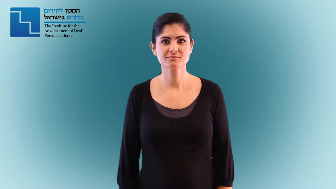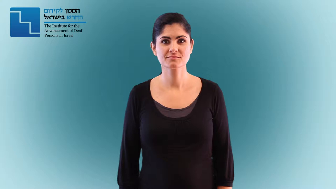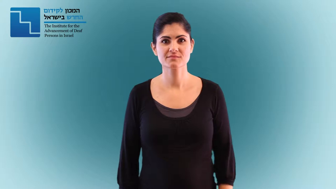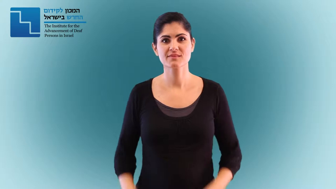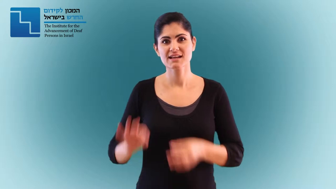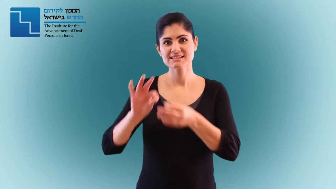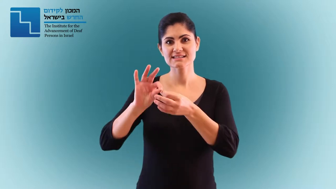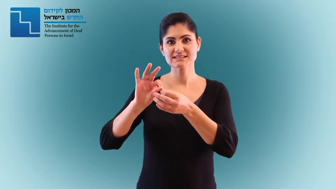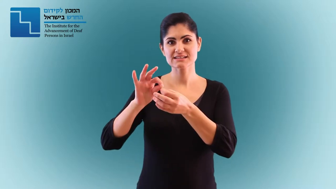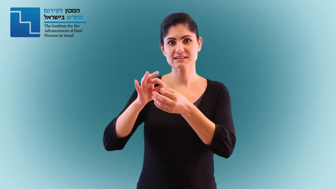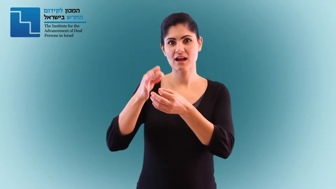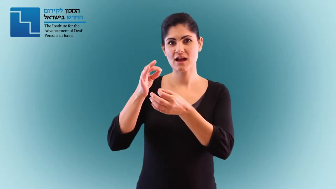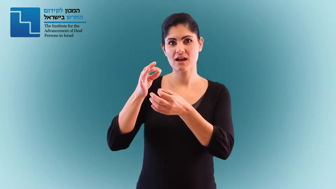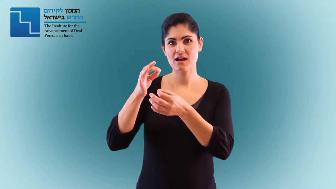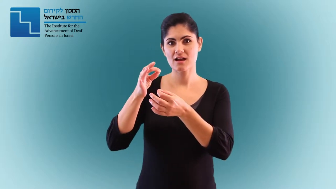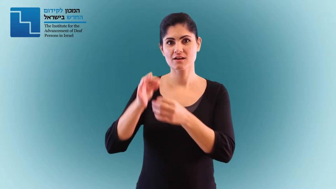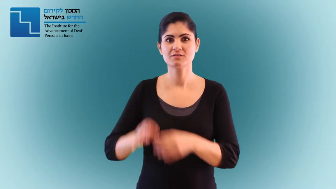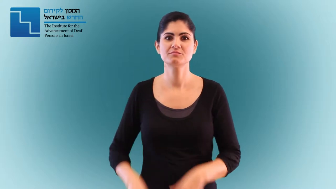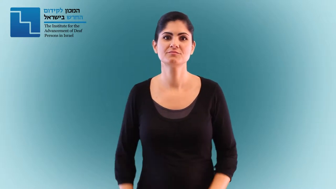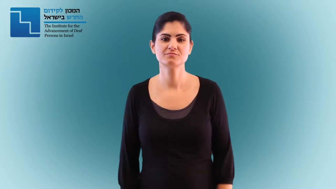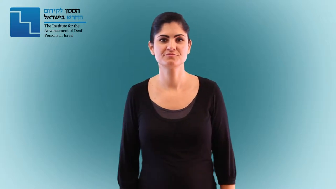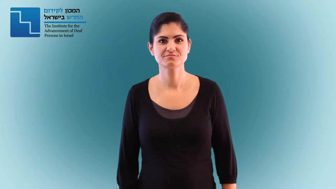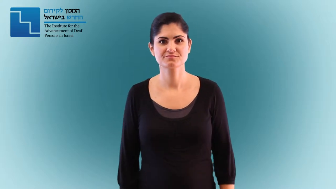סיכה (לתפירה)